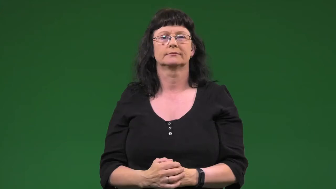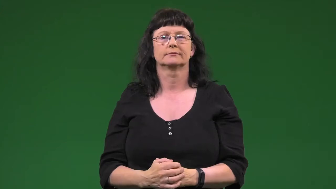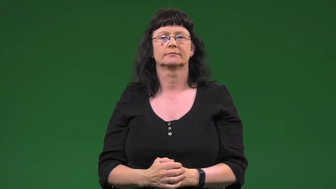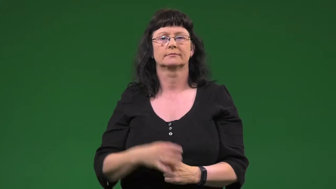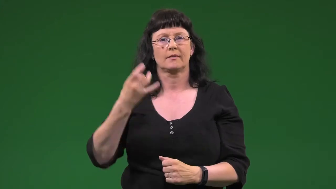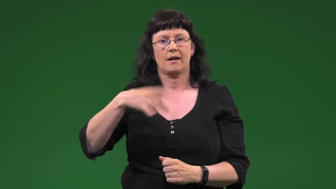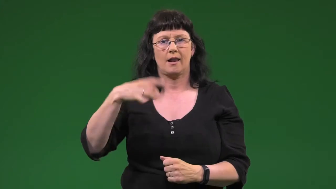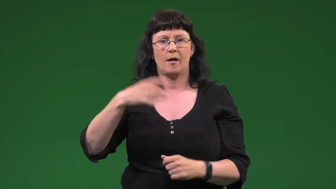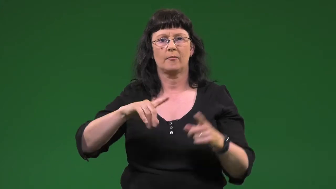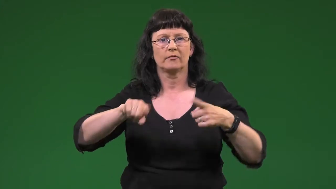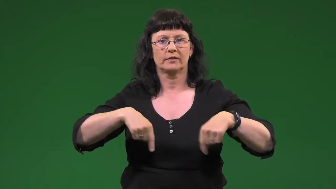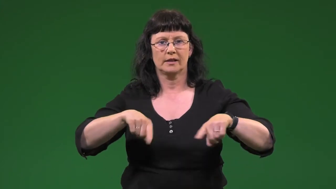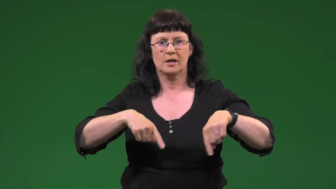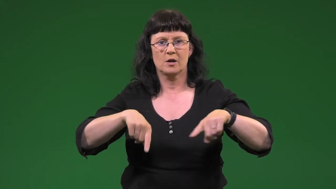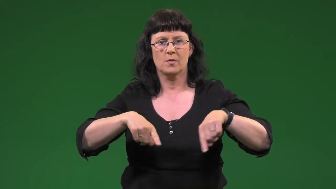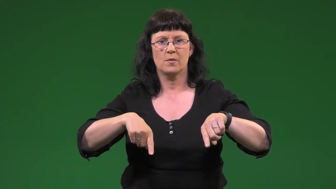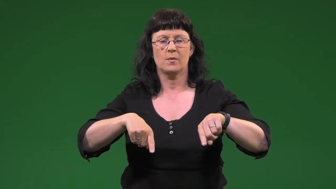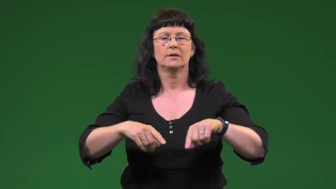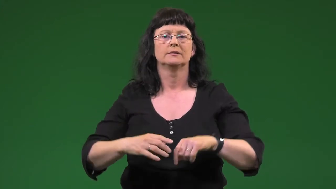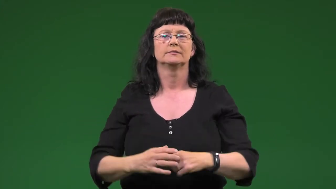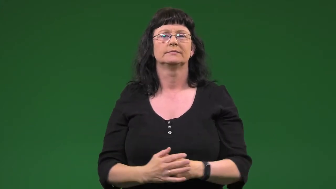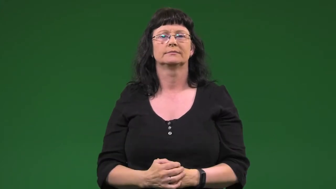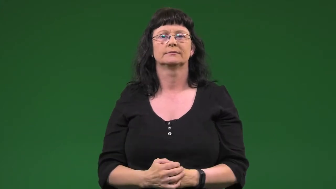Klámvideo